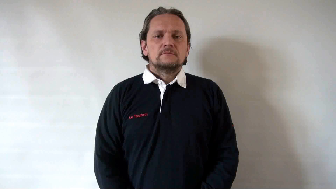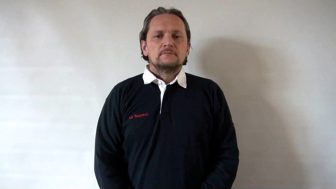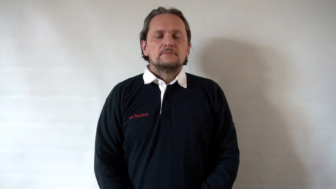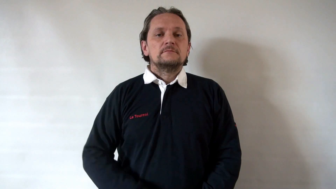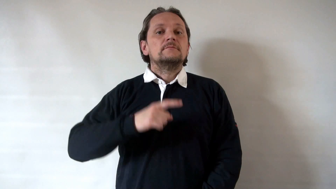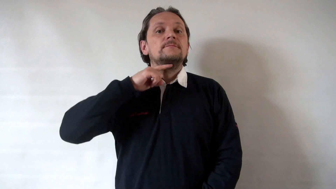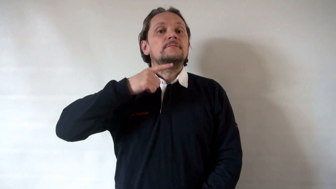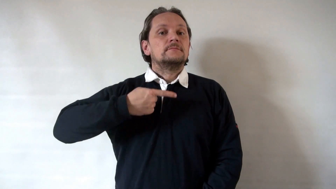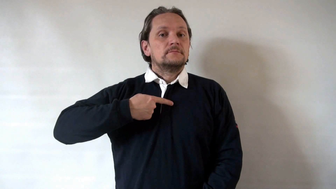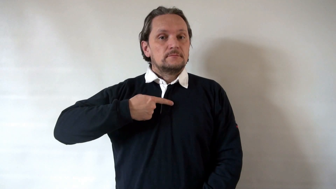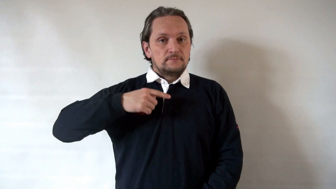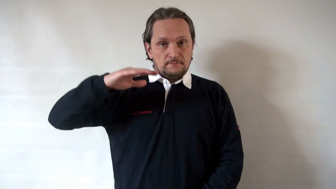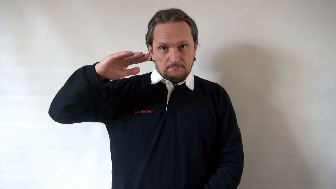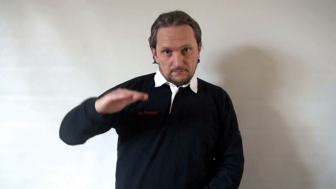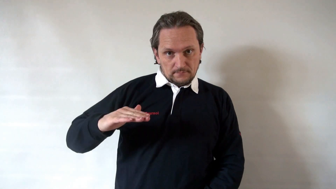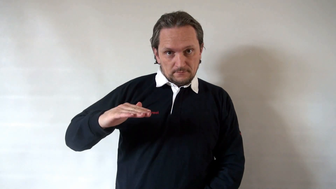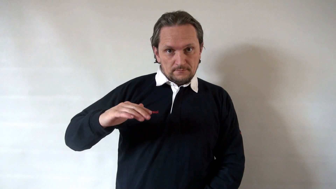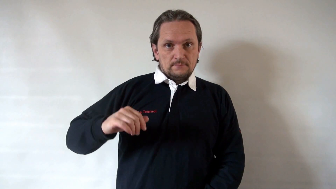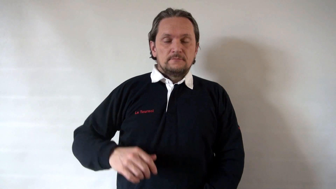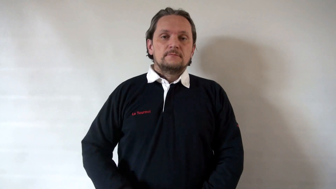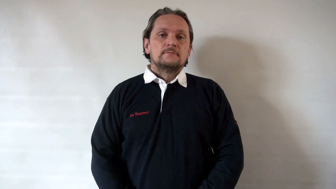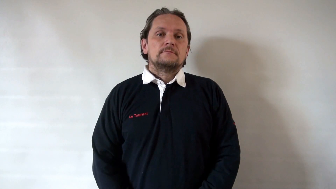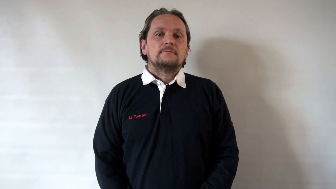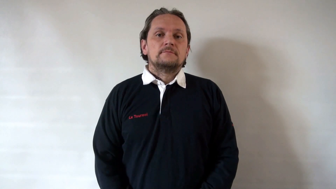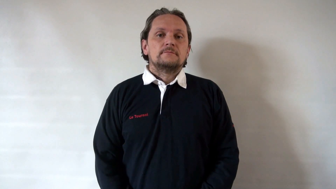Basse normandie